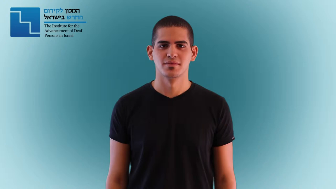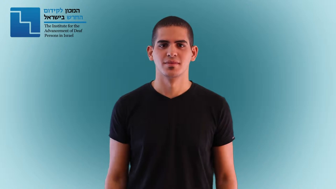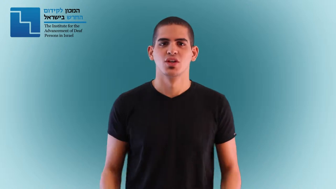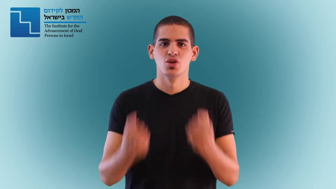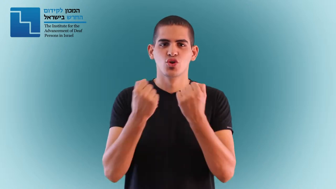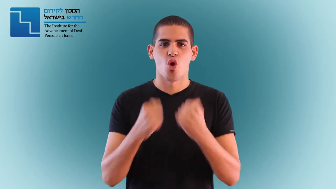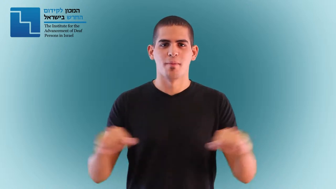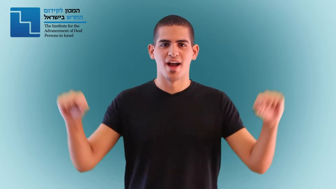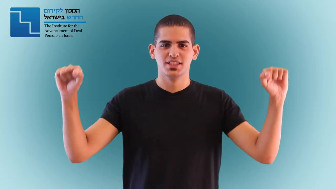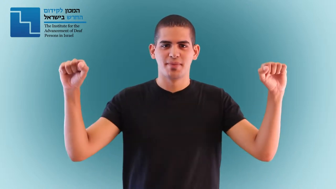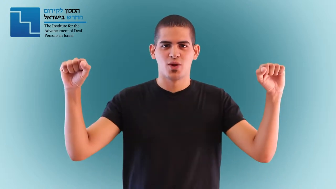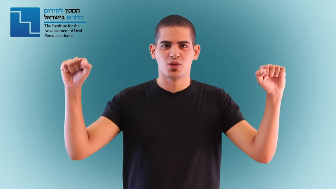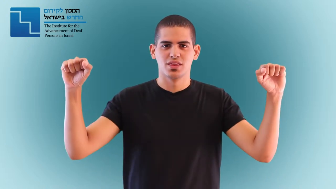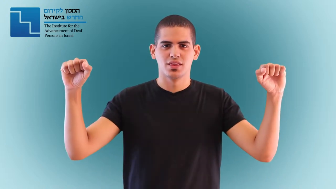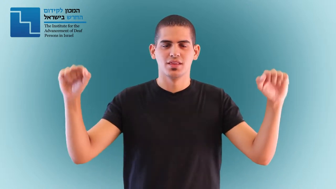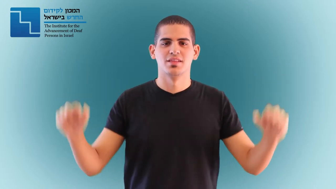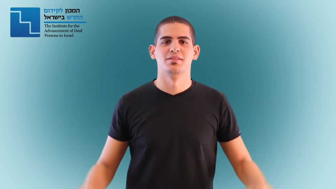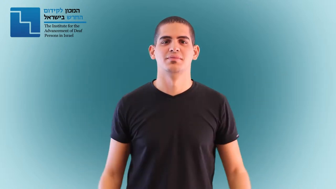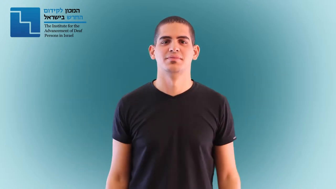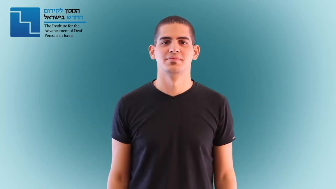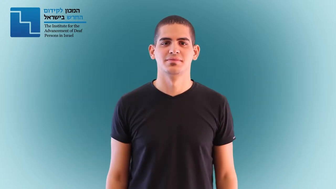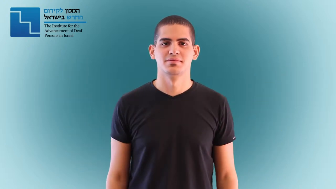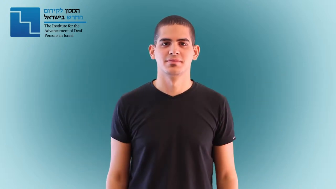יום העצמאות